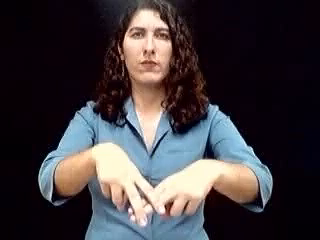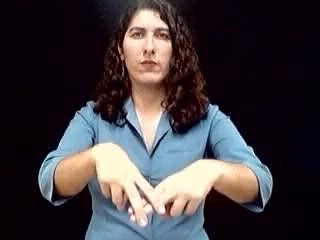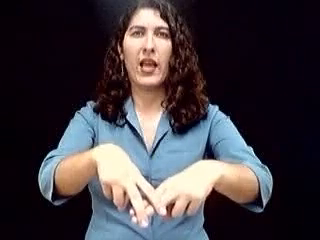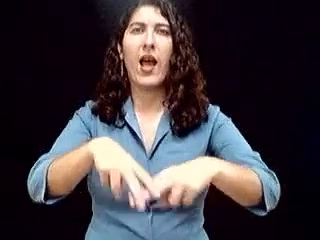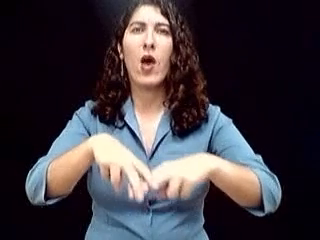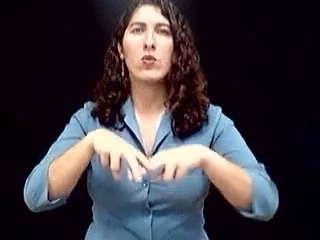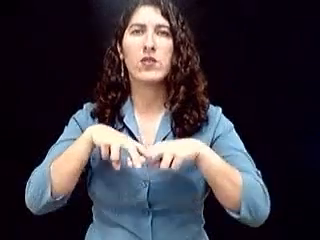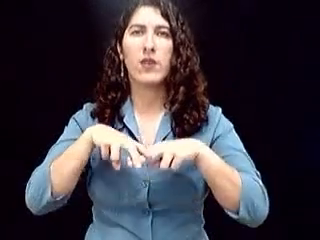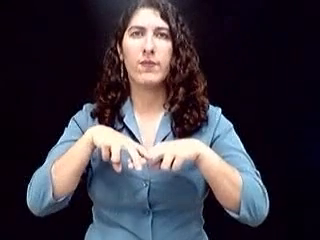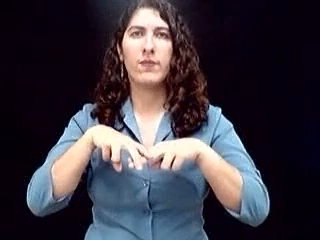causa